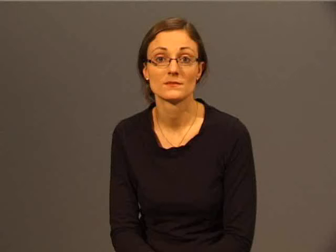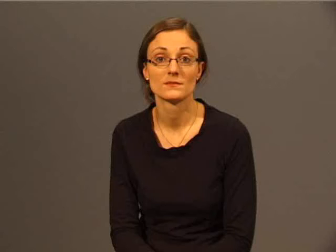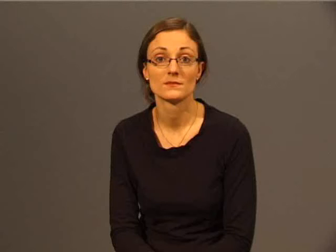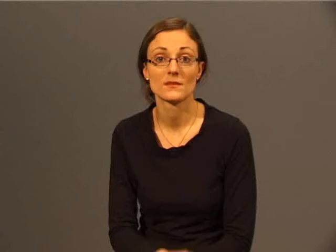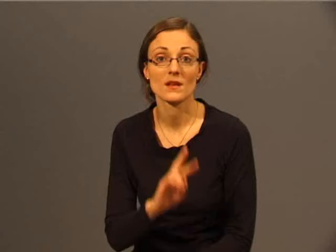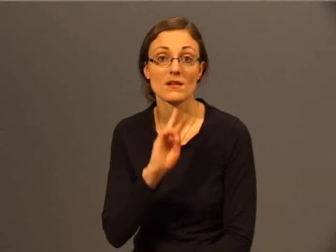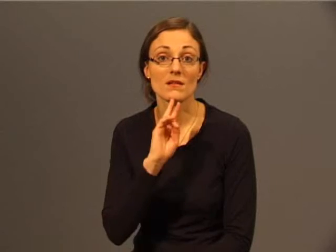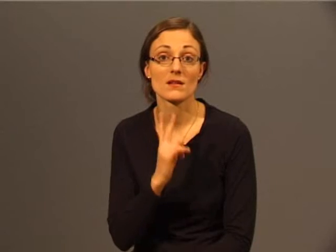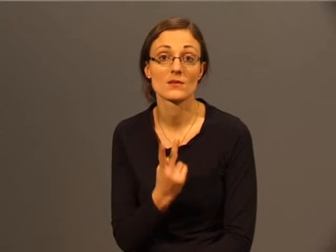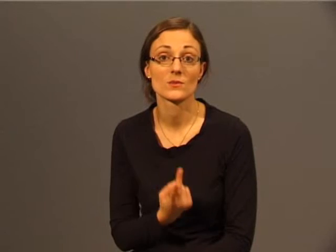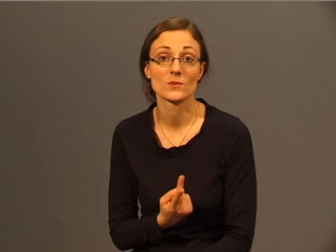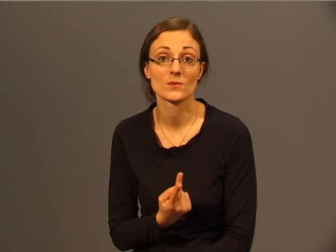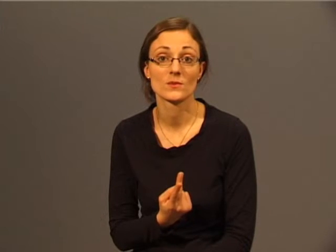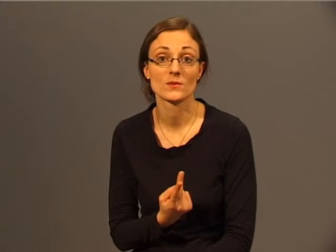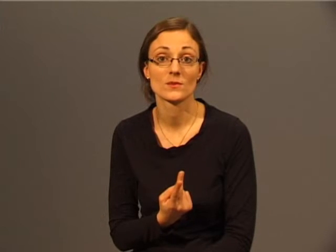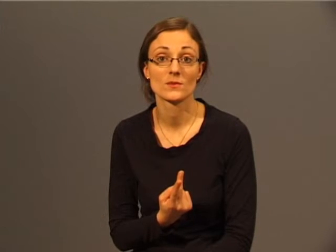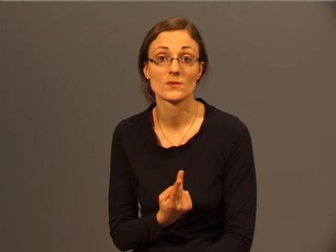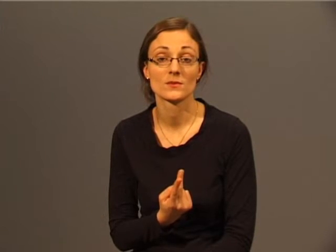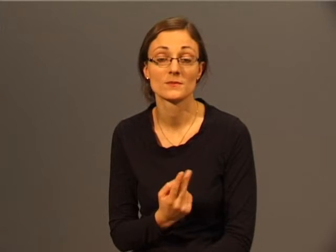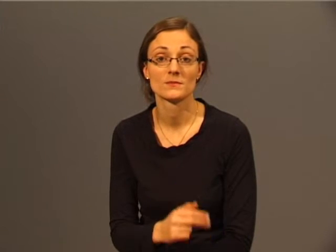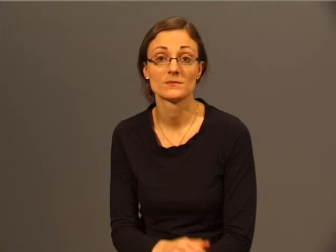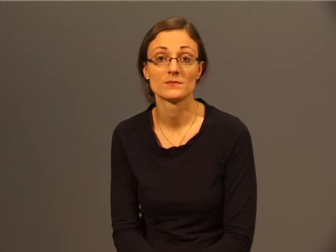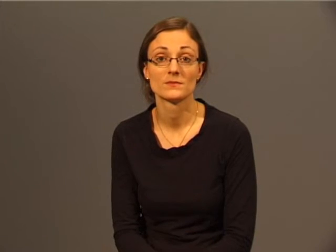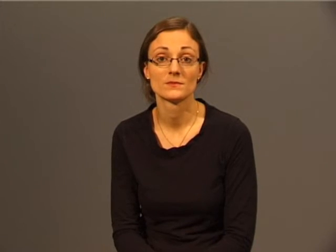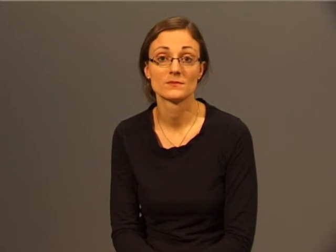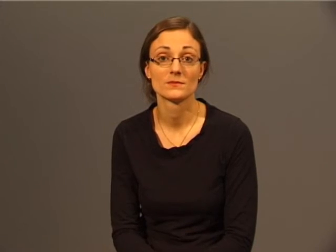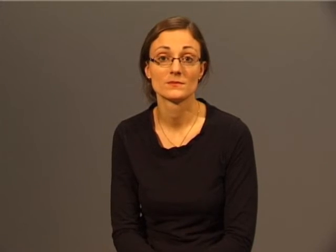Kalkúnn